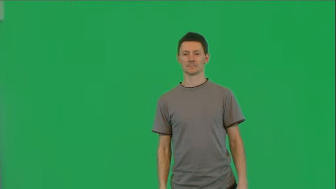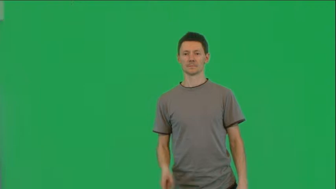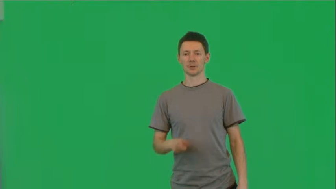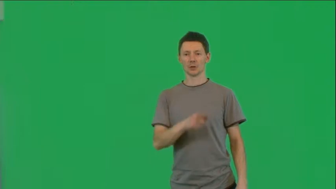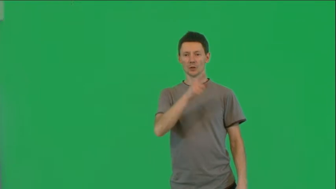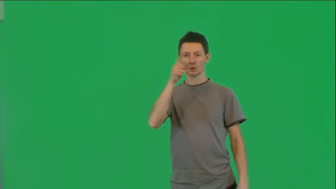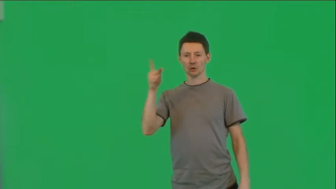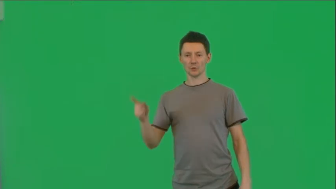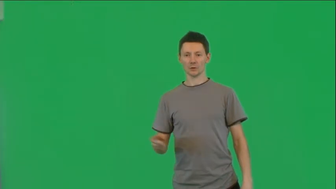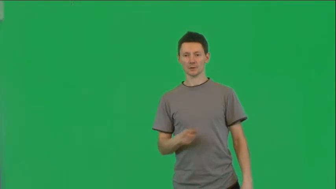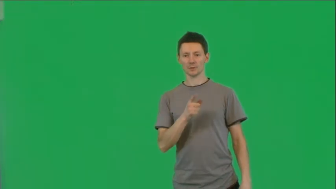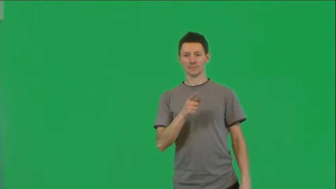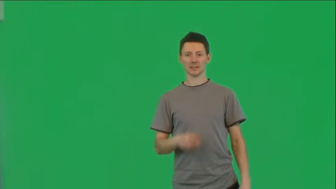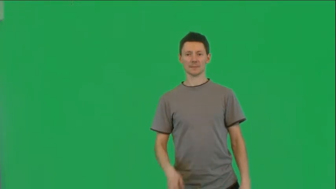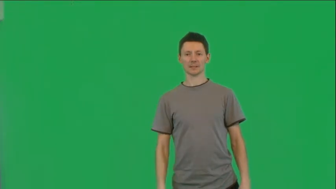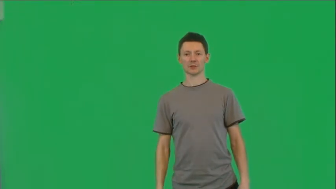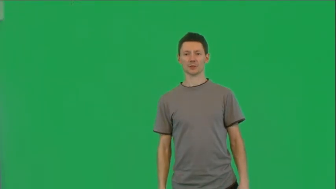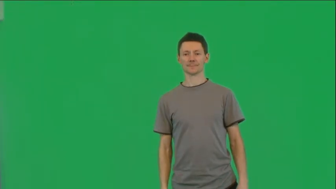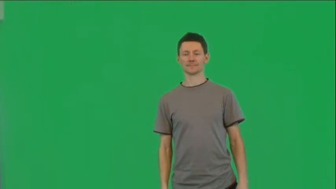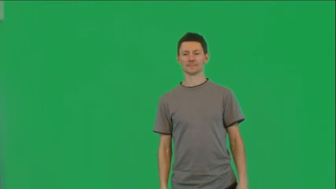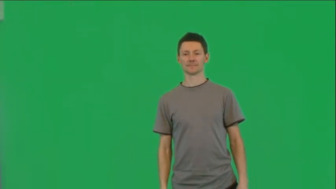koło